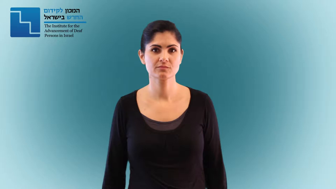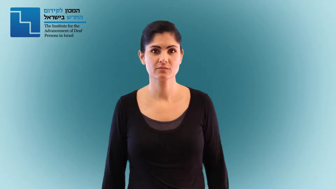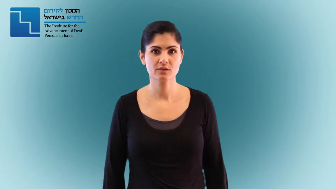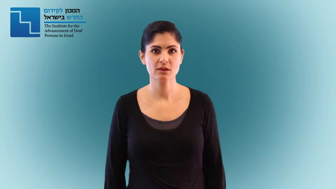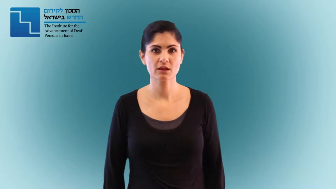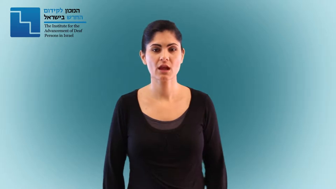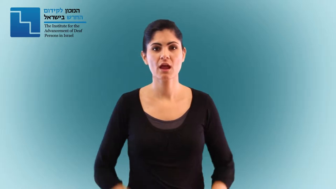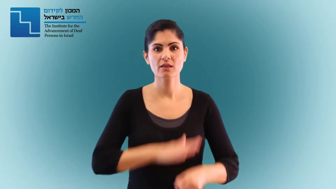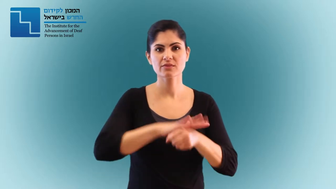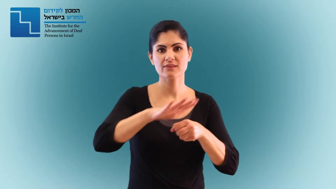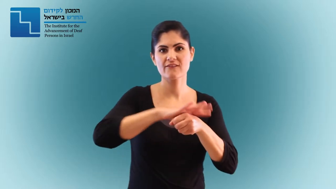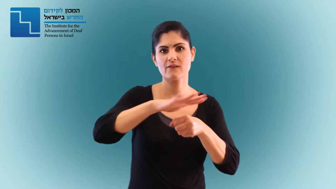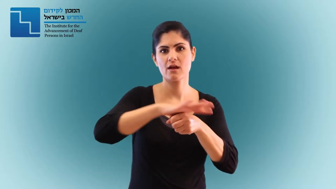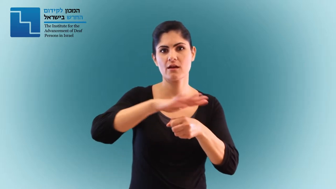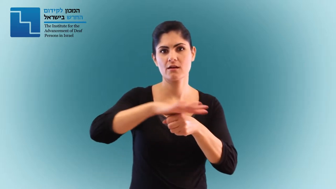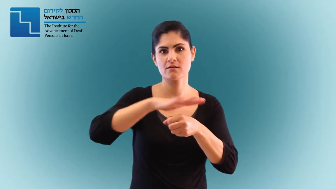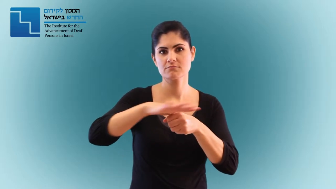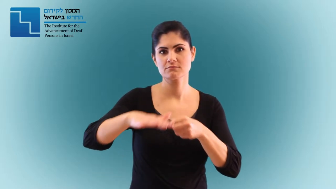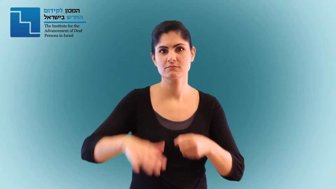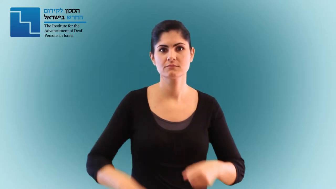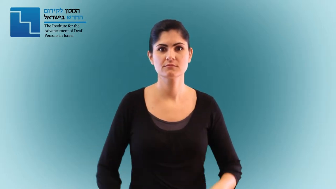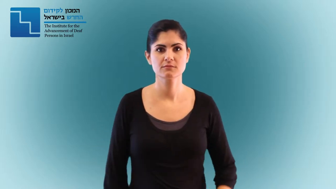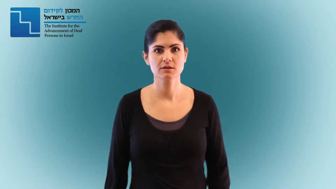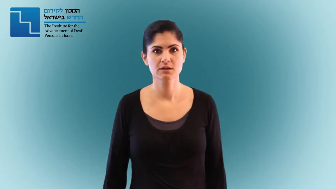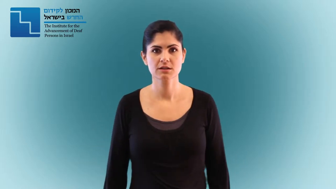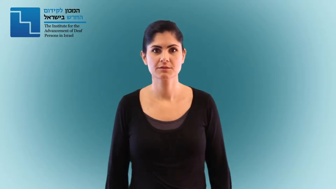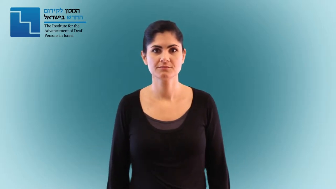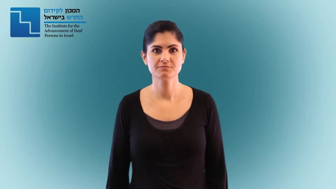טבח